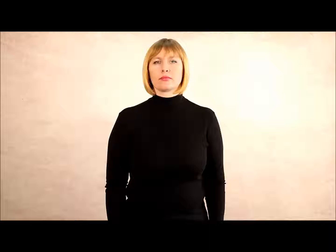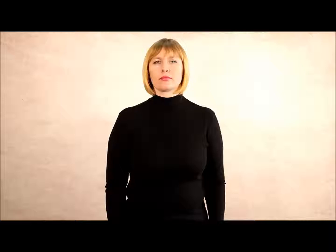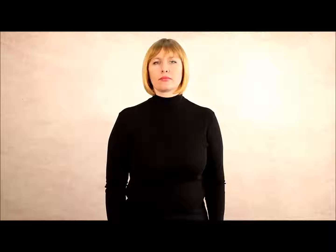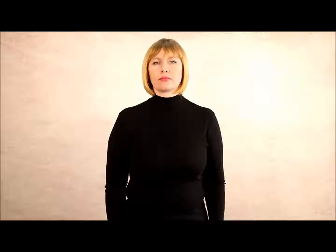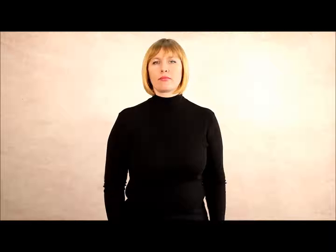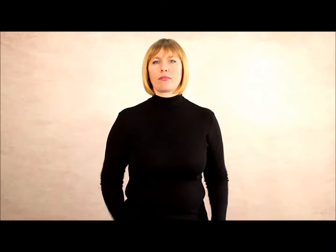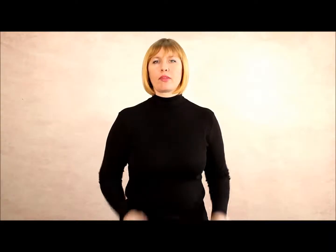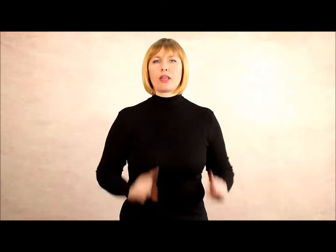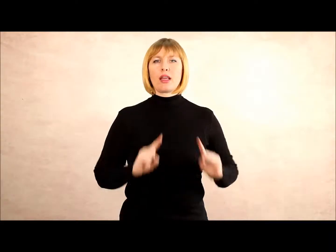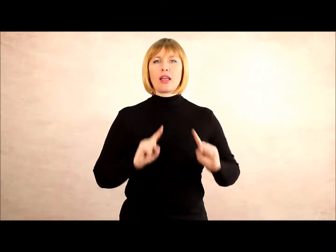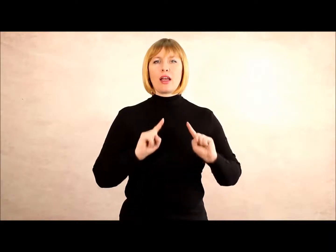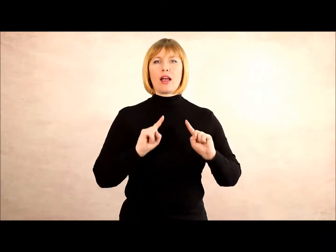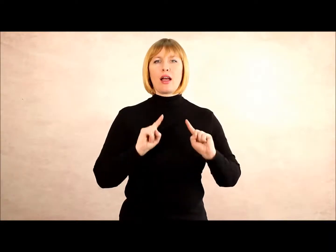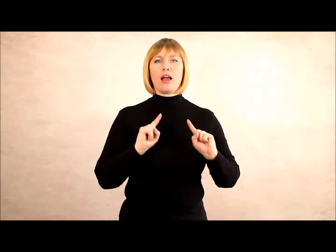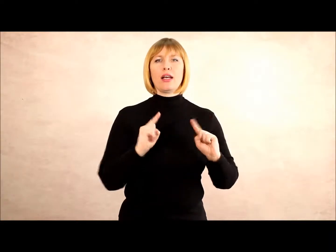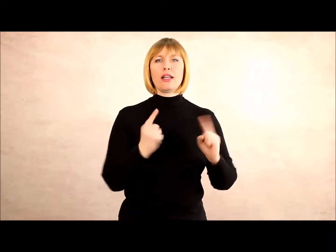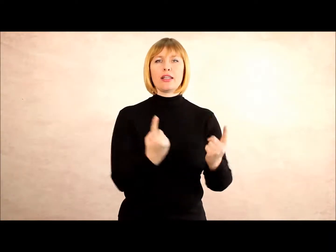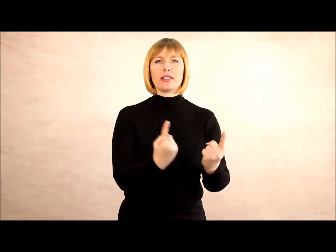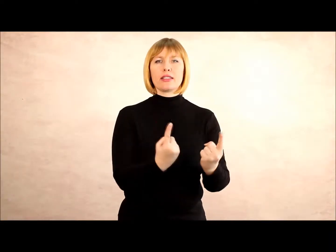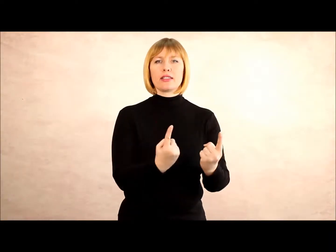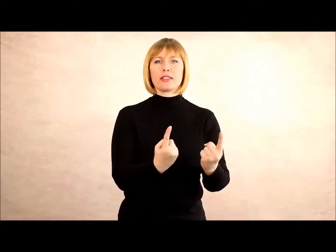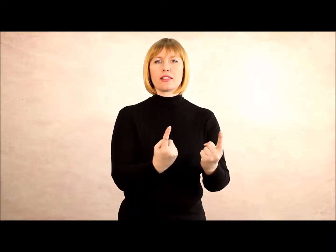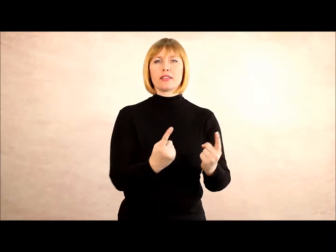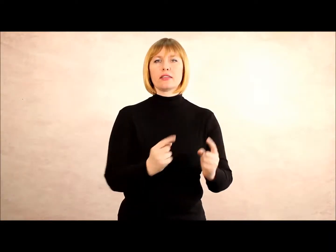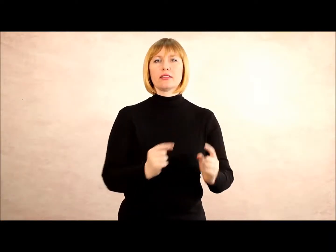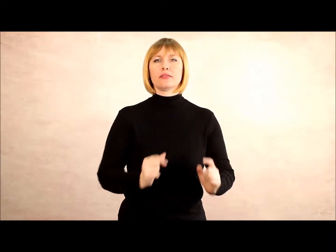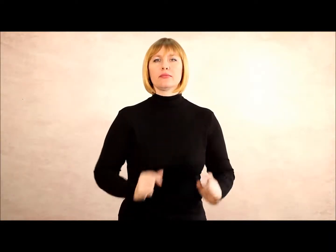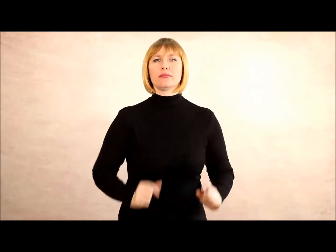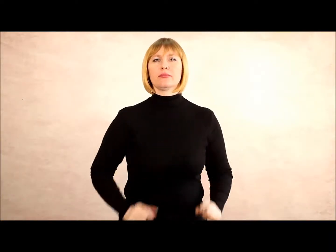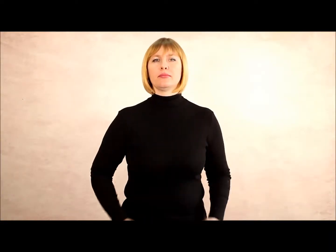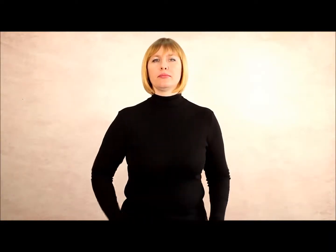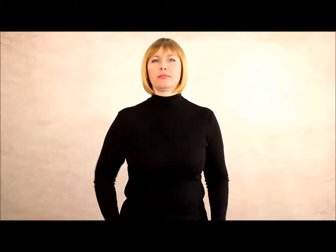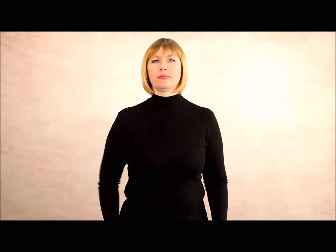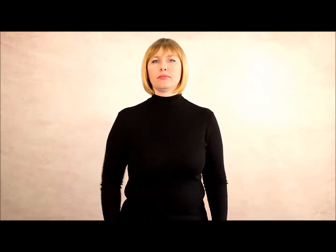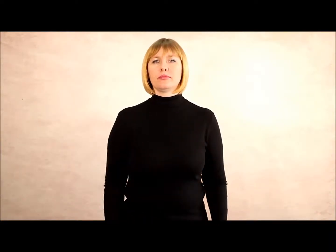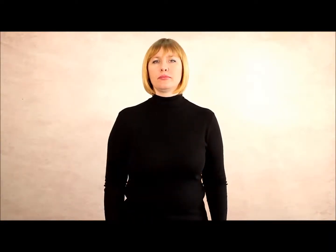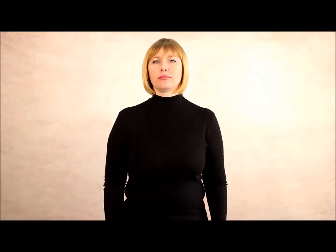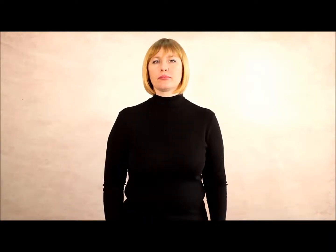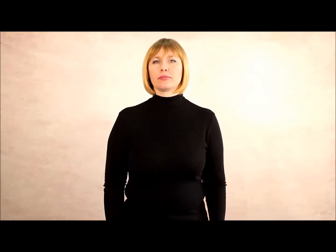Arest